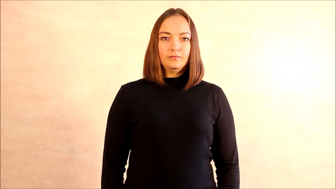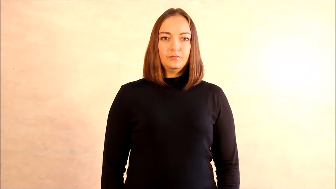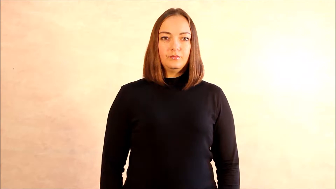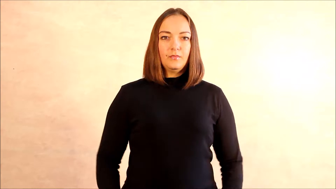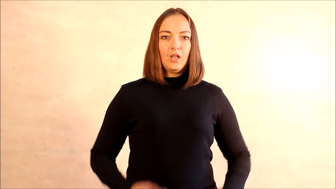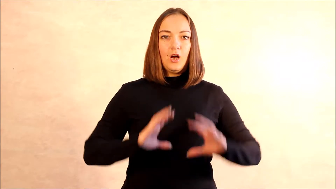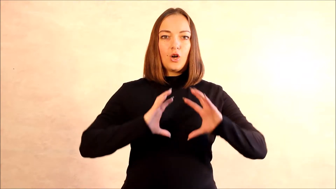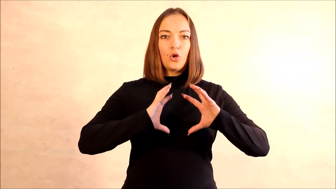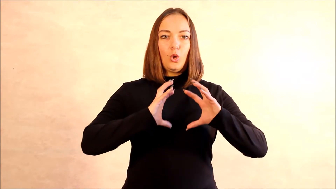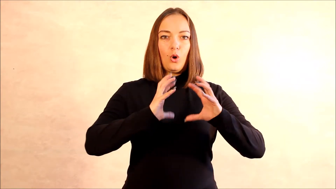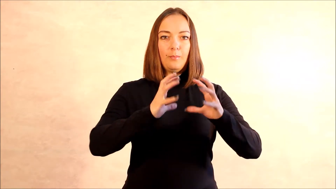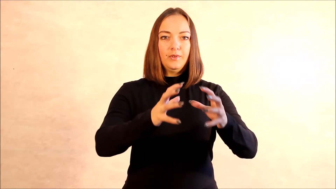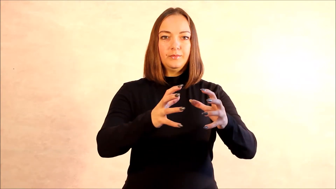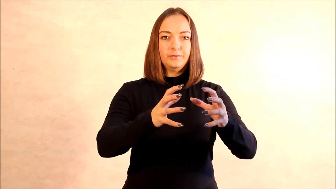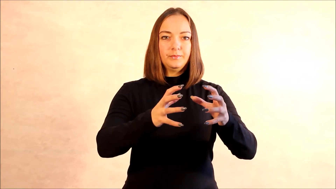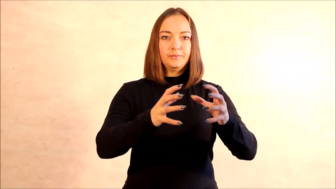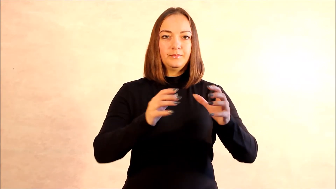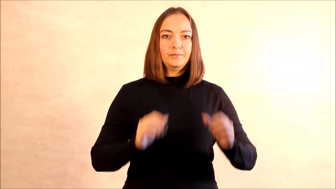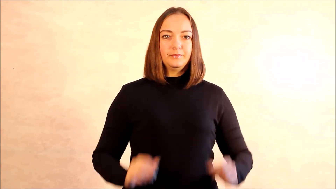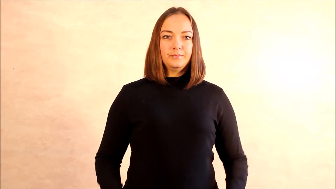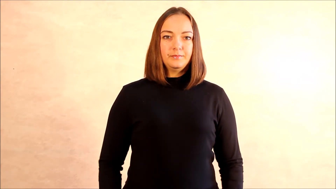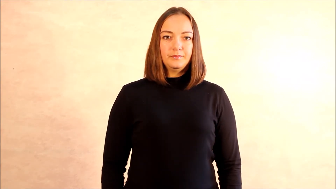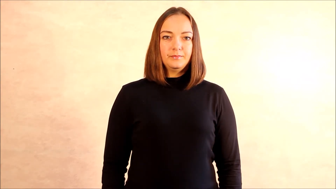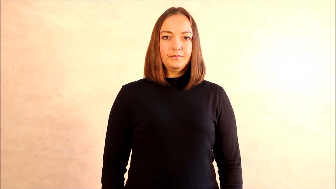Glob